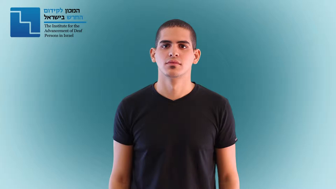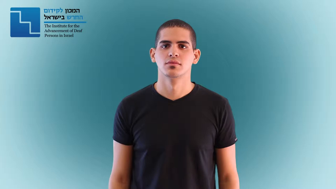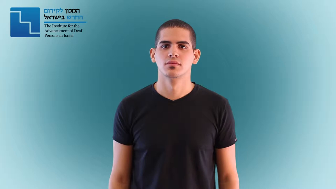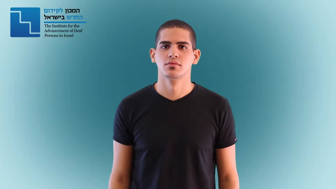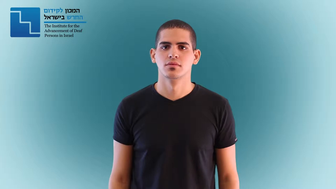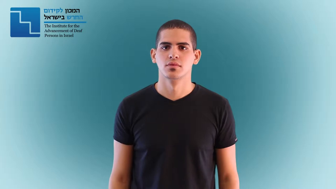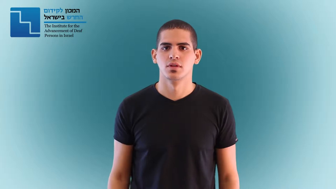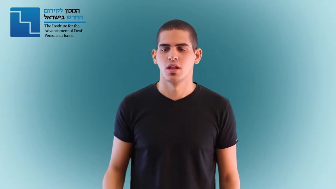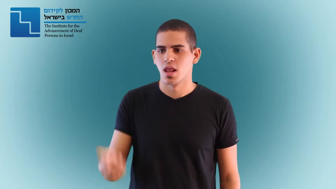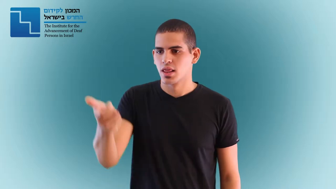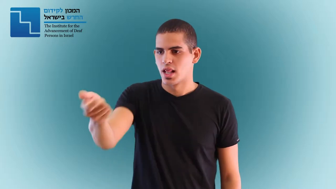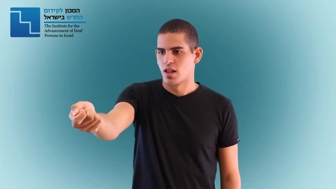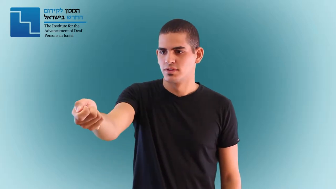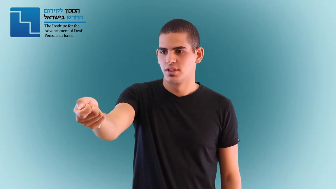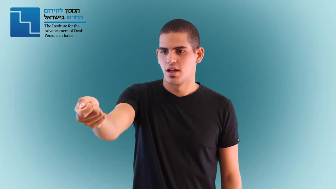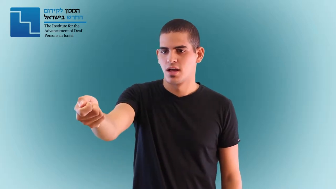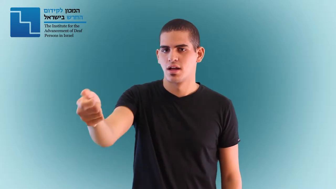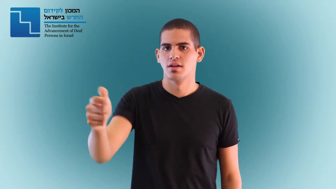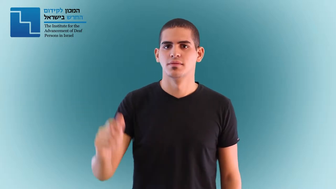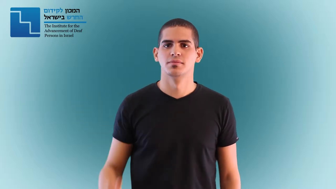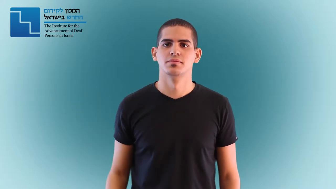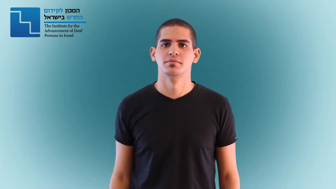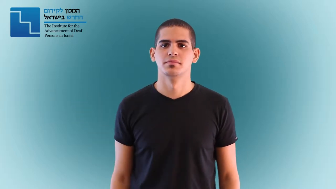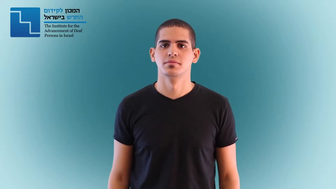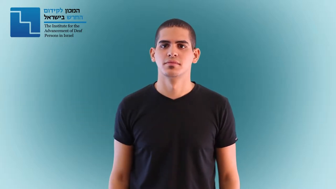להדליק